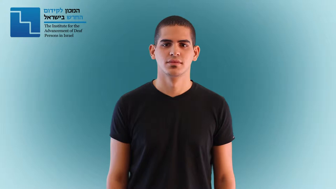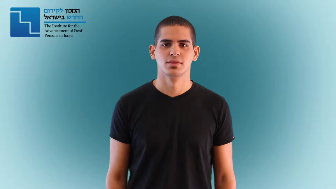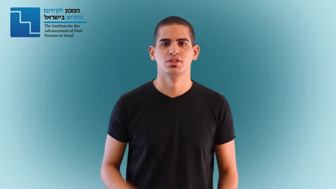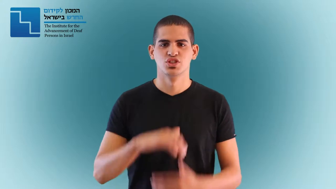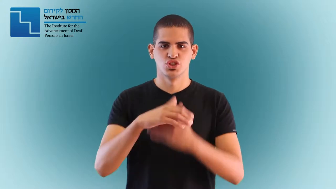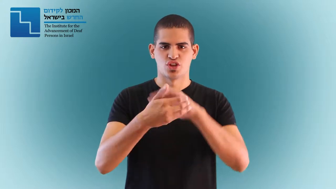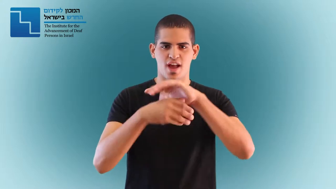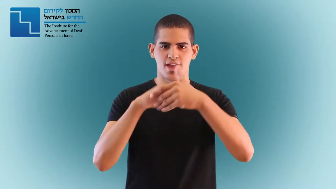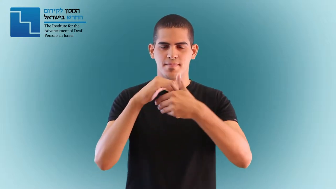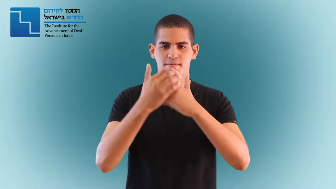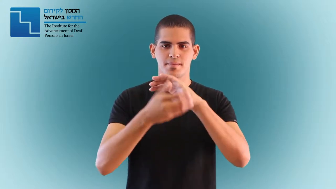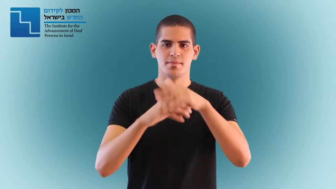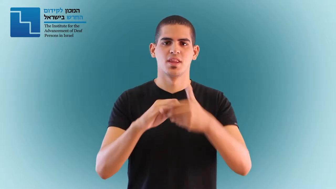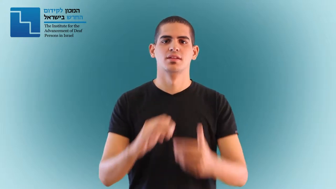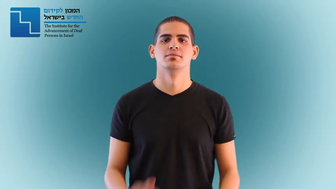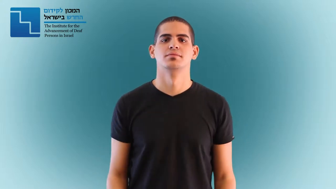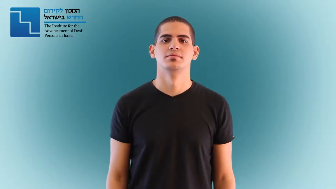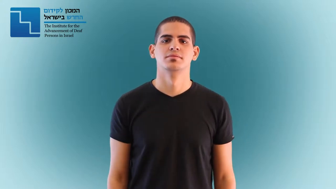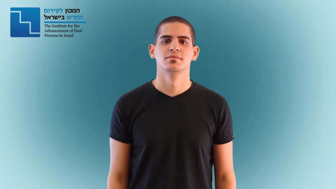שכם